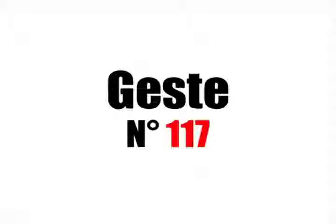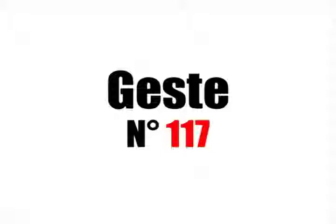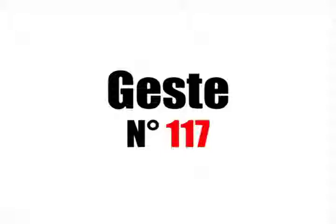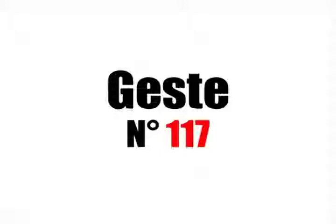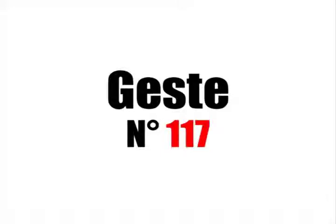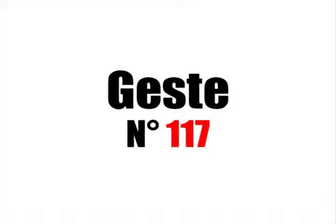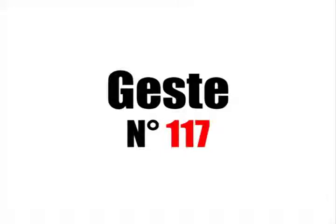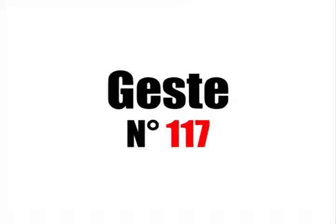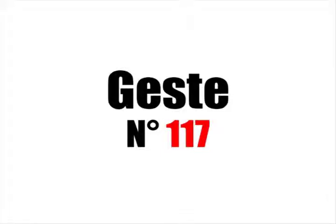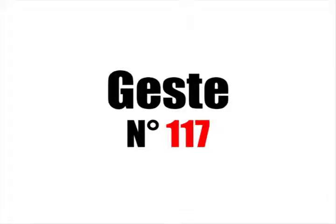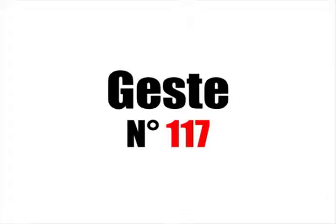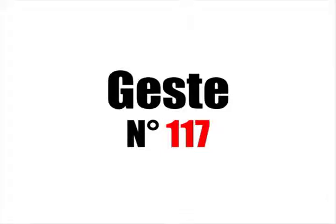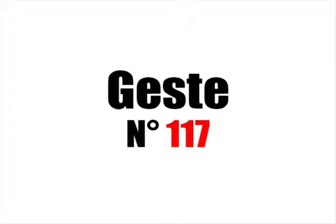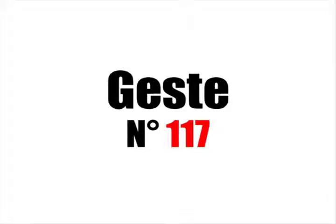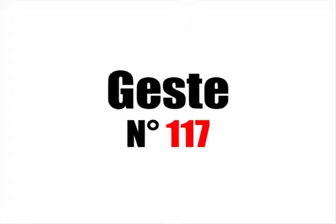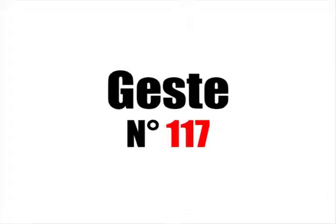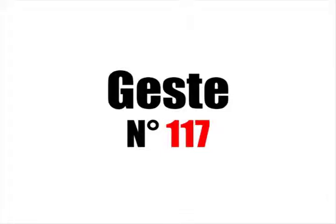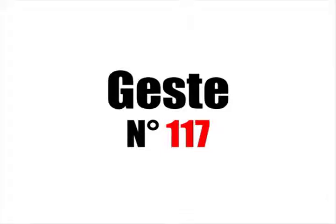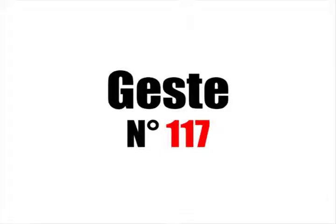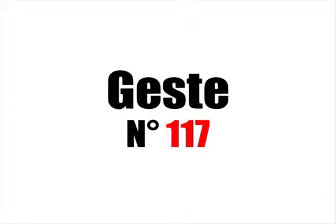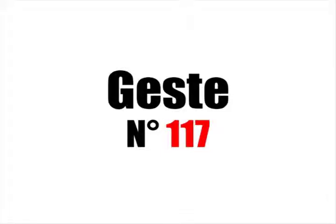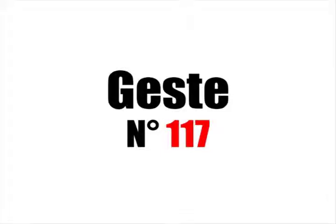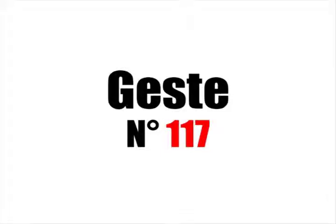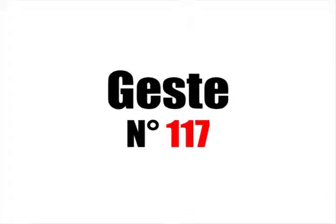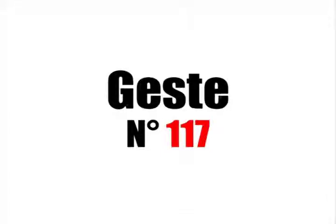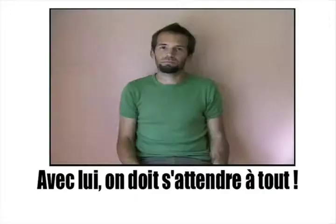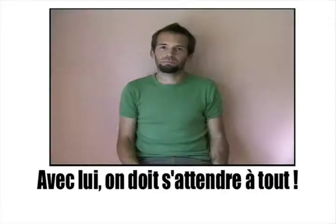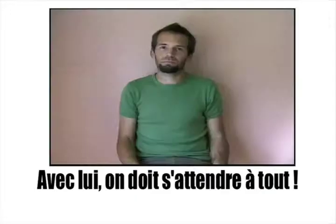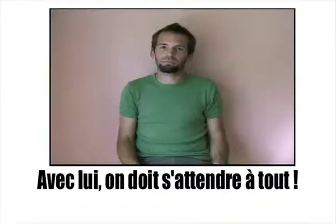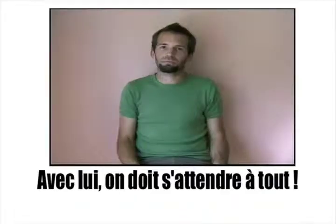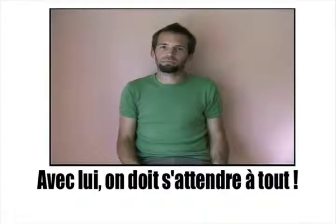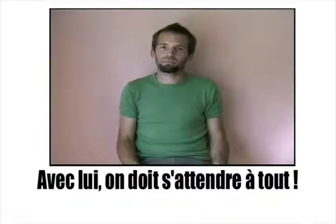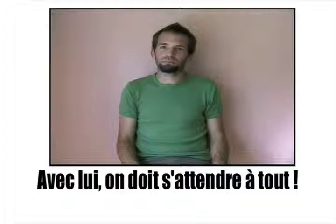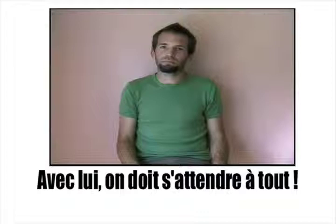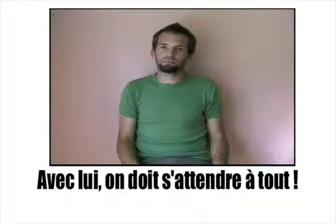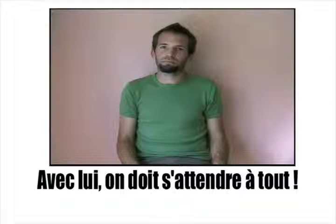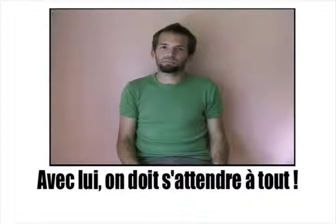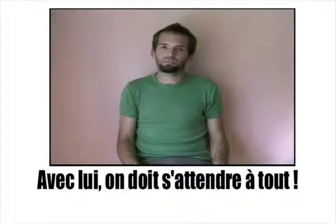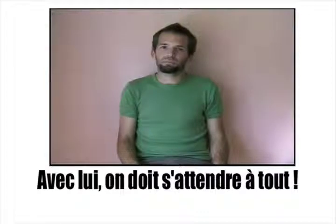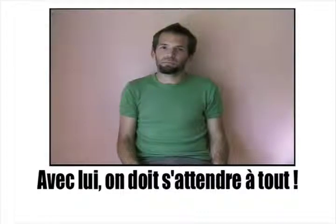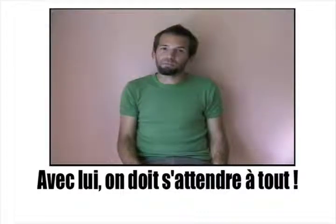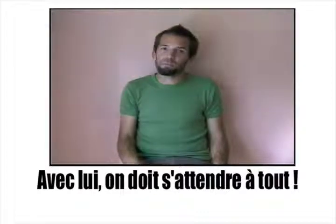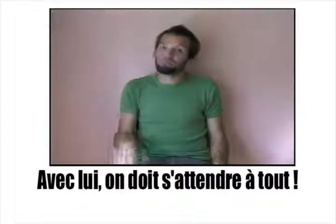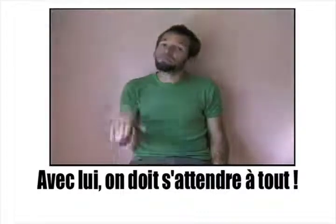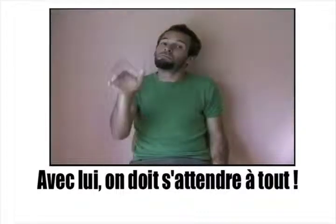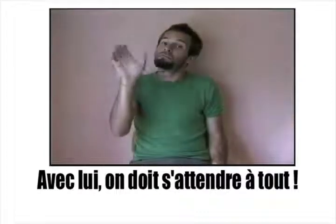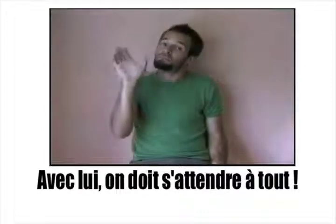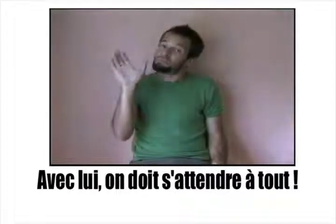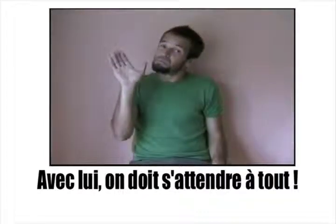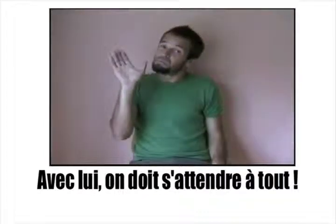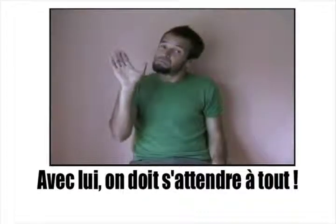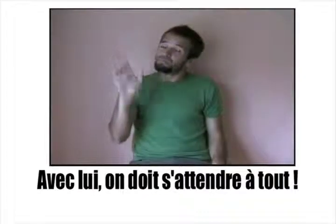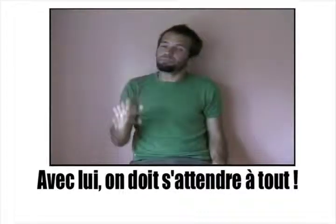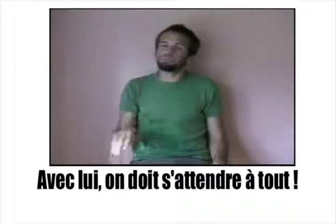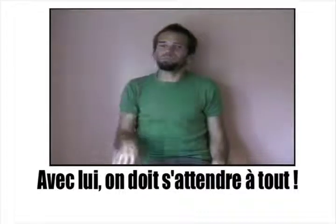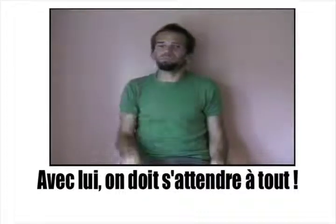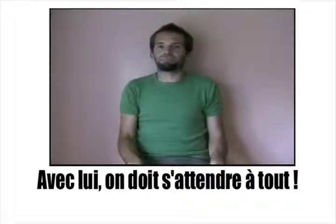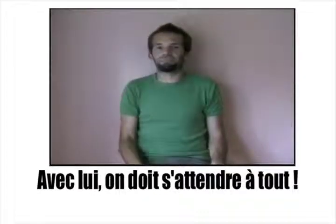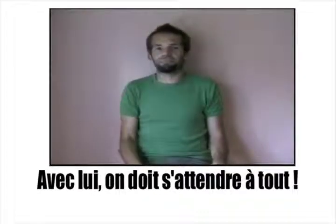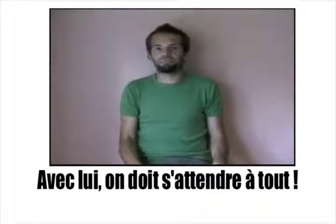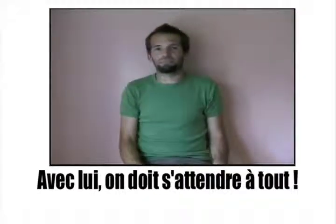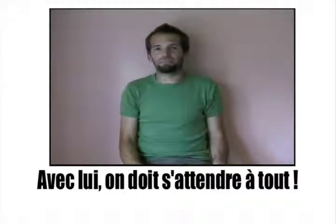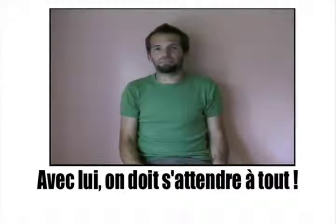Avec lui, on doit s'attendre à tout